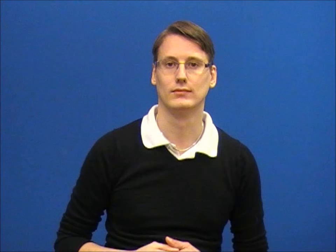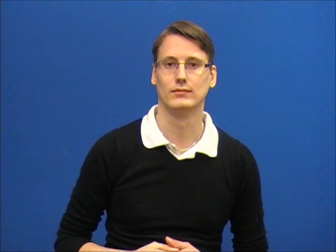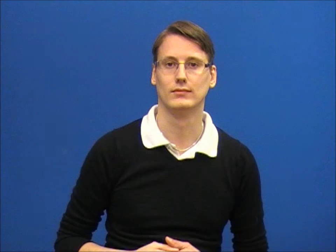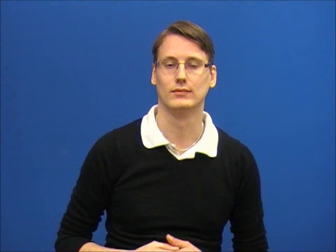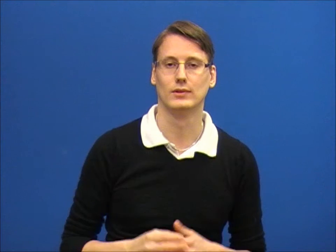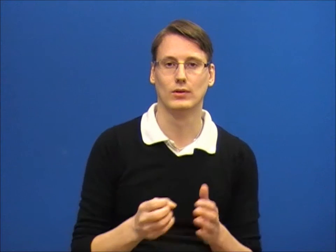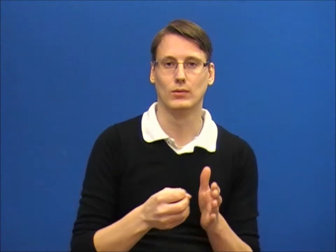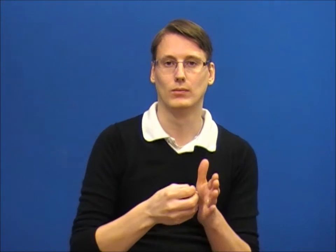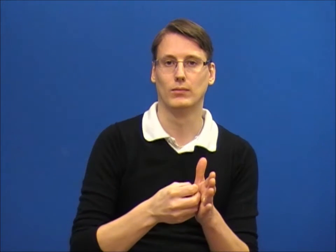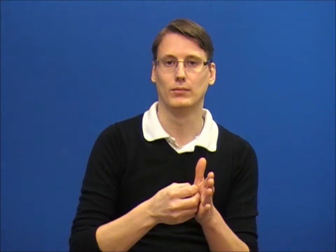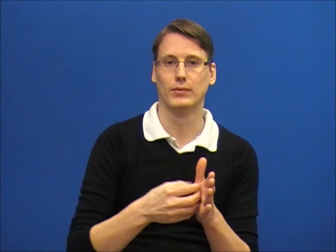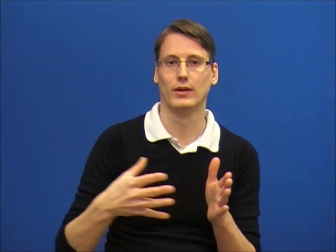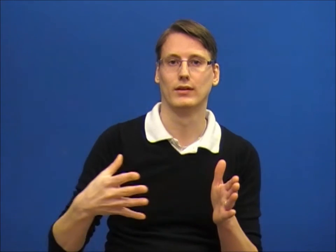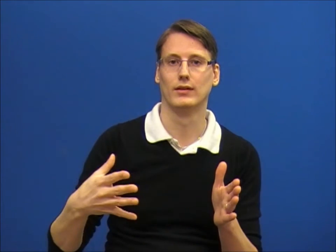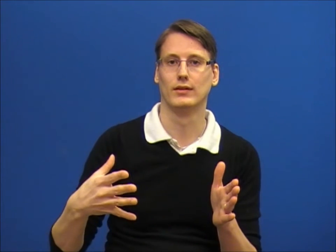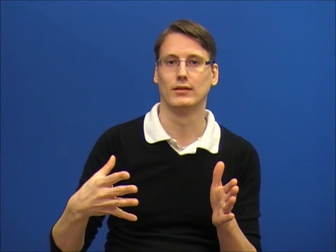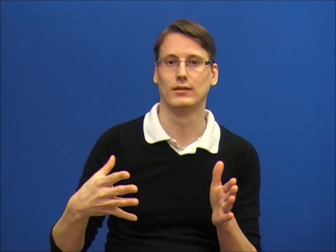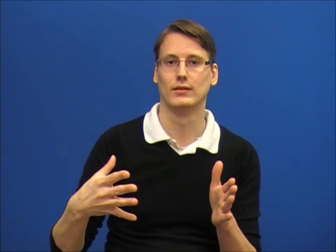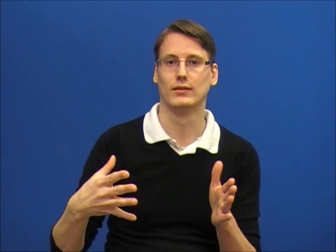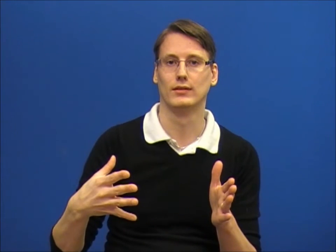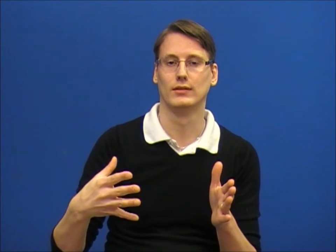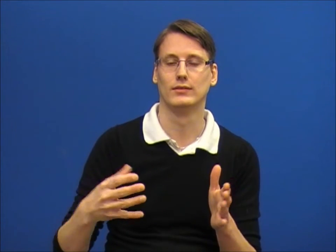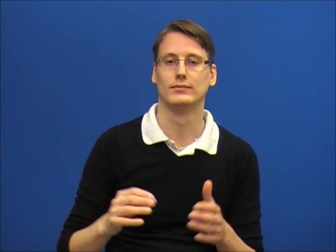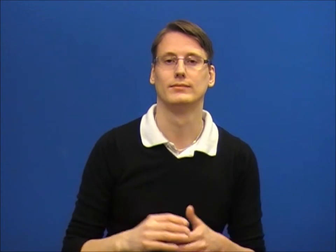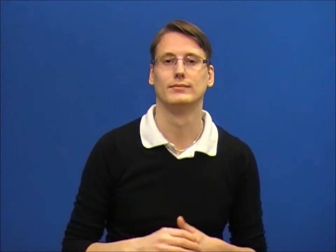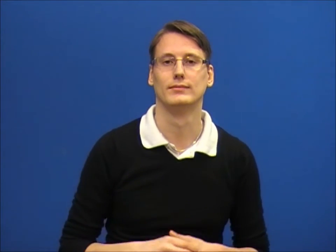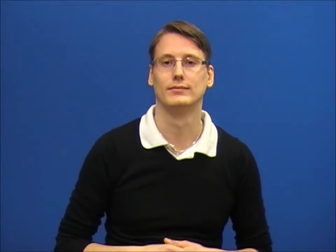EFTERSOM